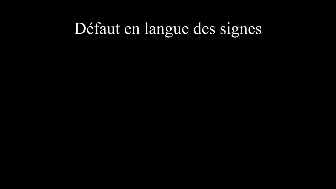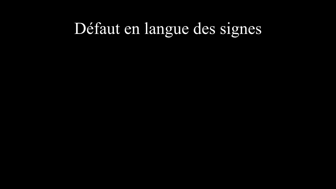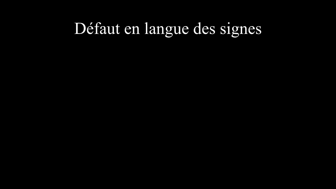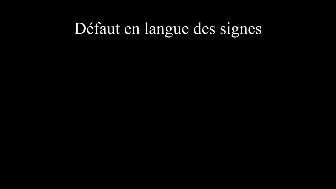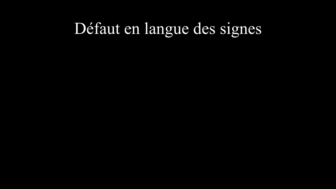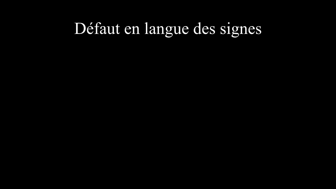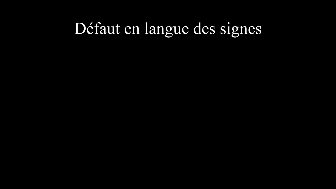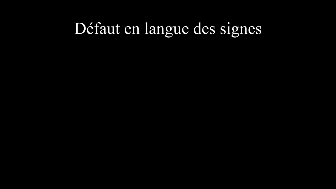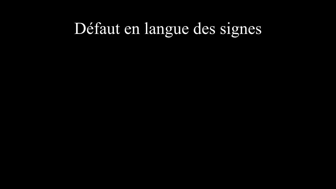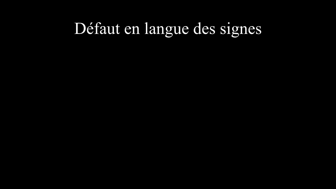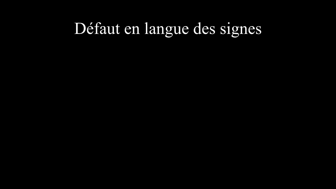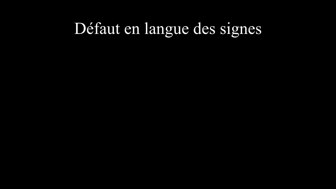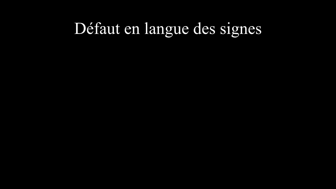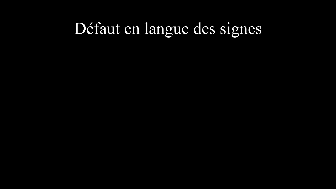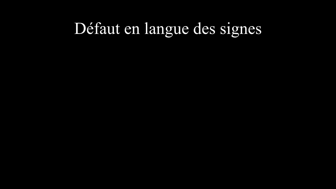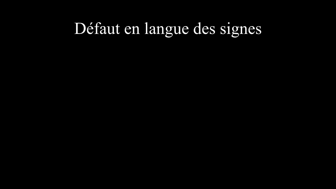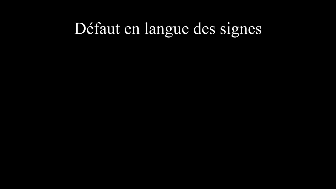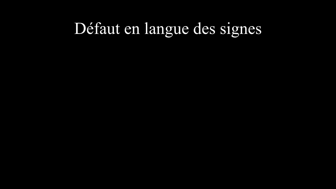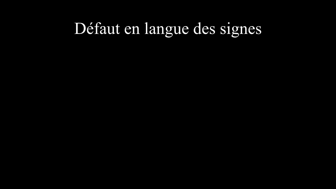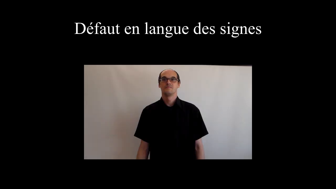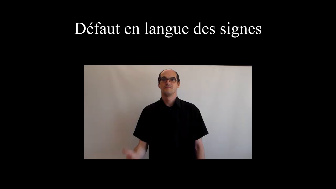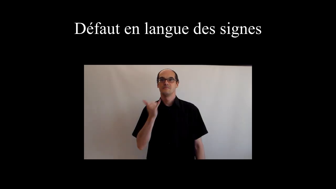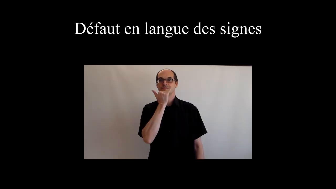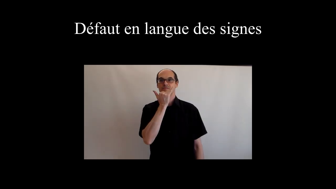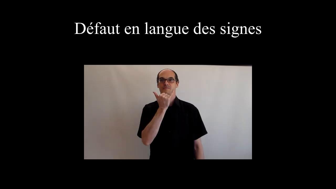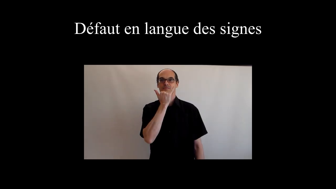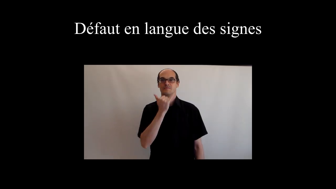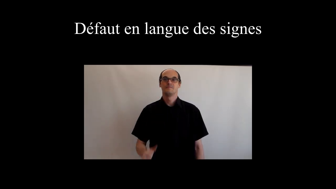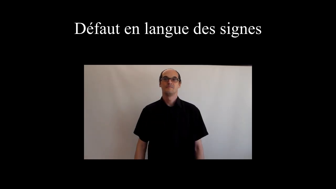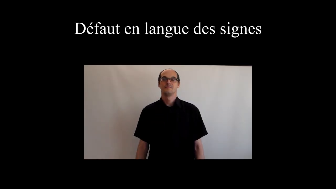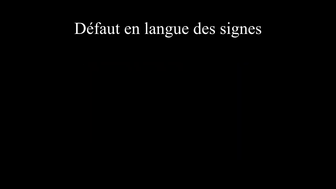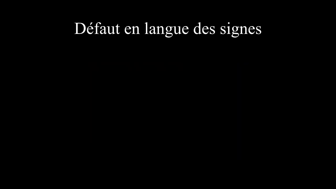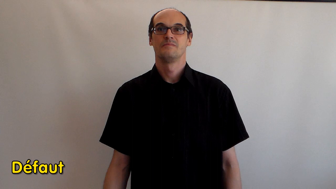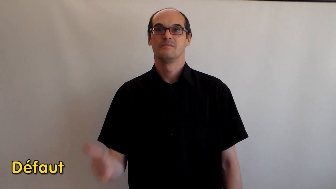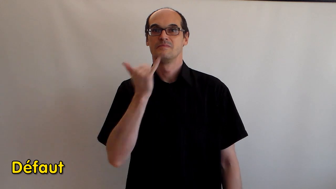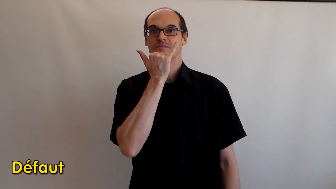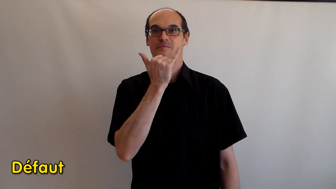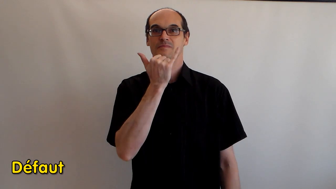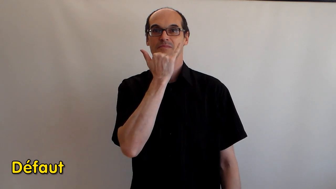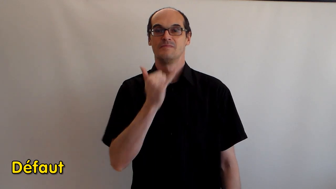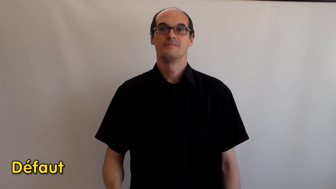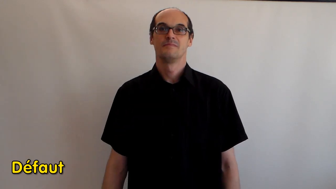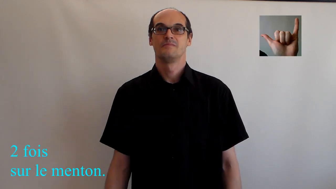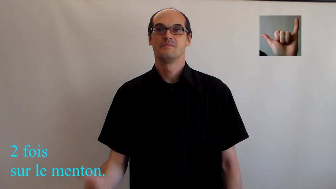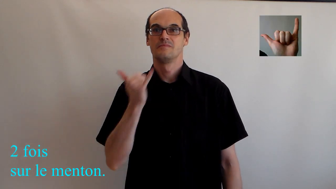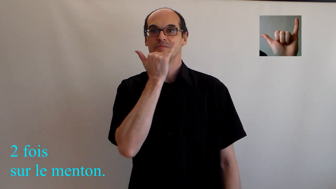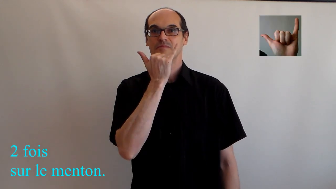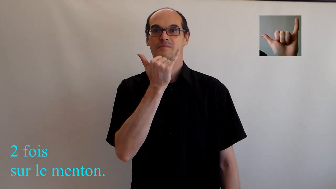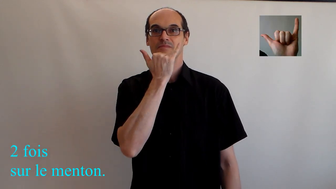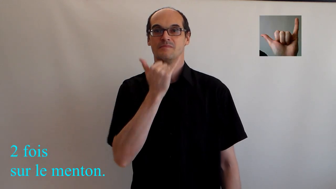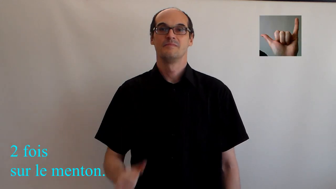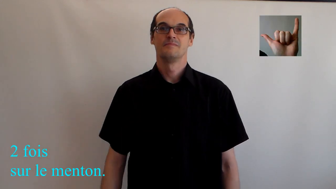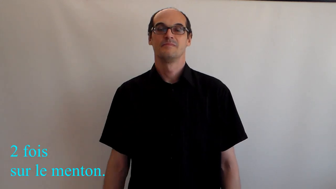Défaut